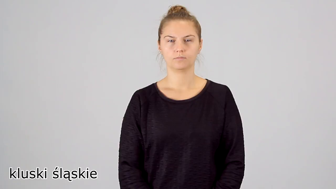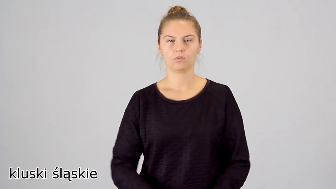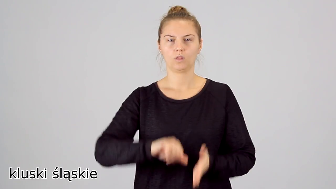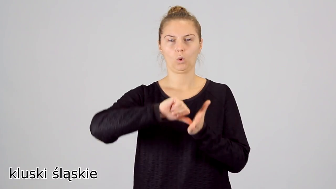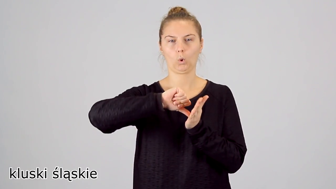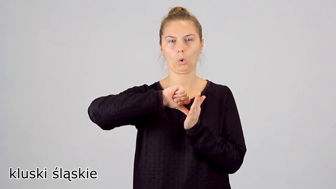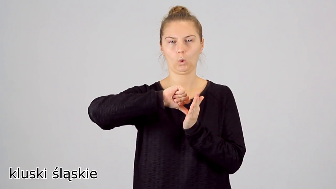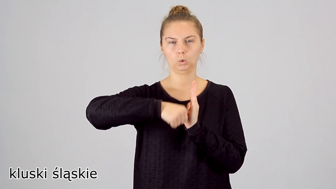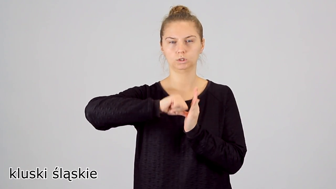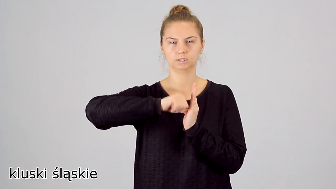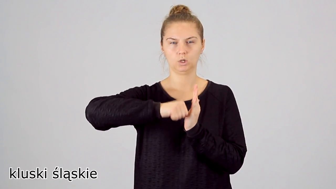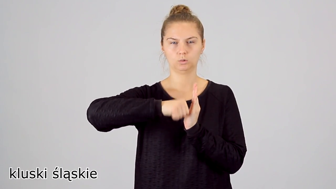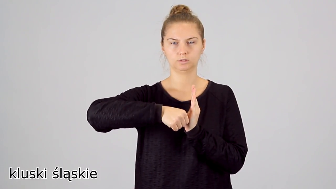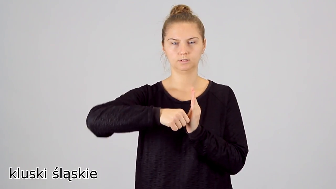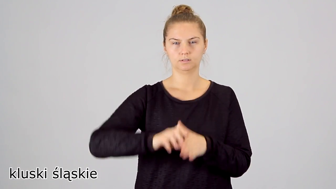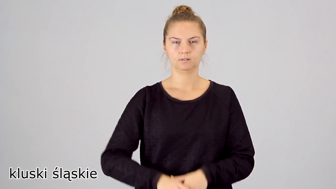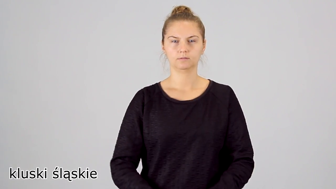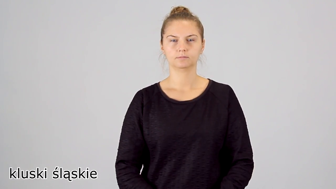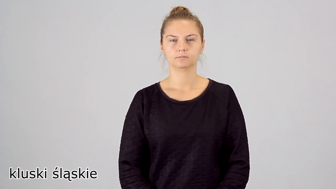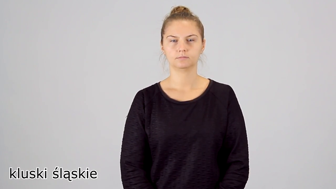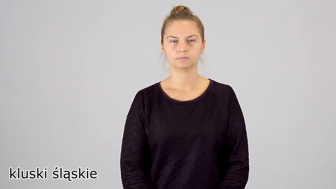kluski śląskie